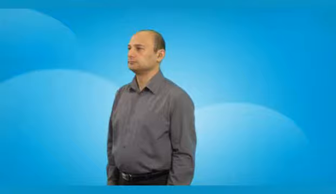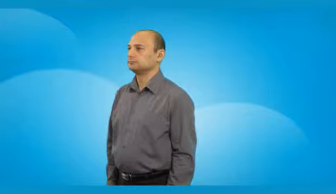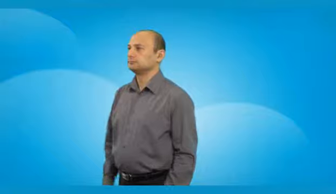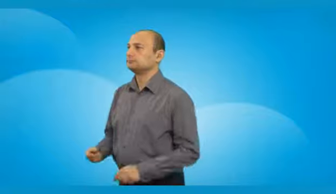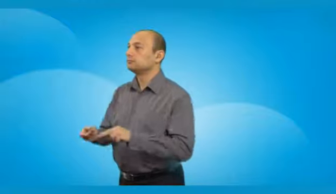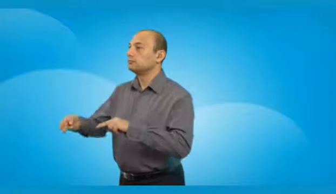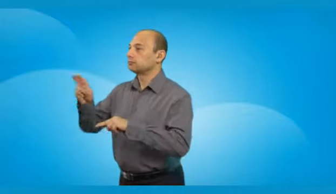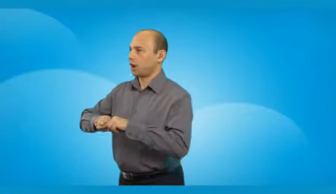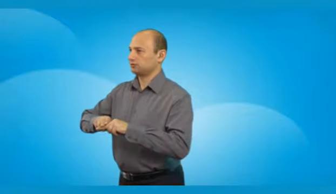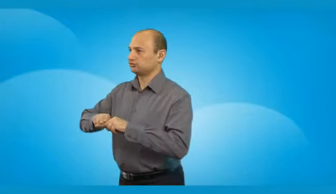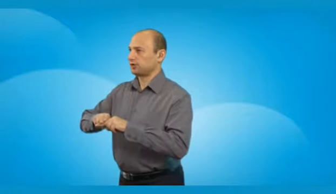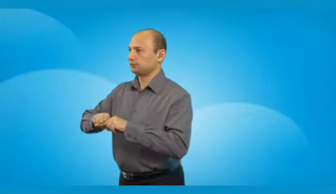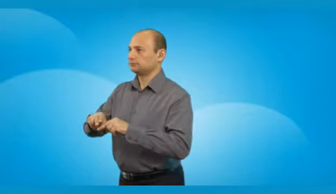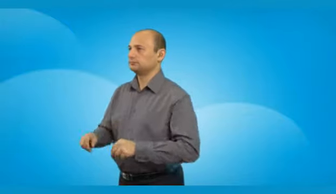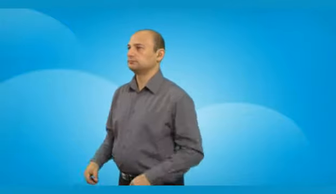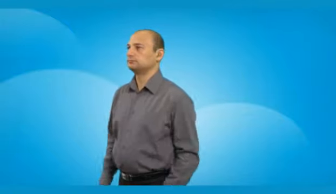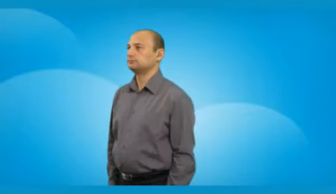Baleset